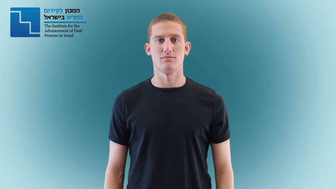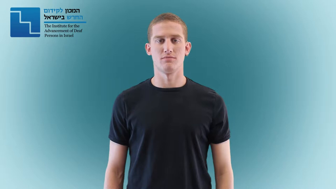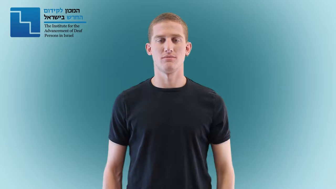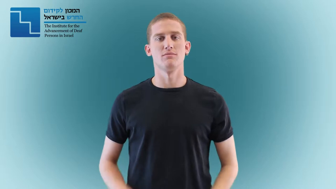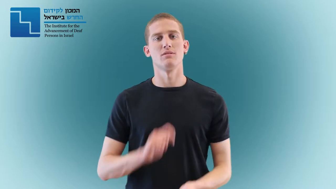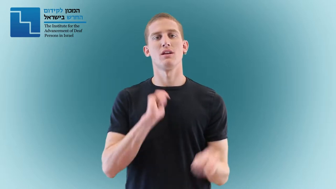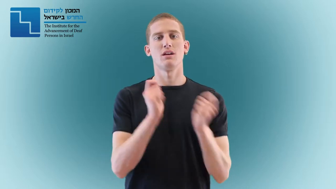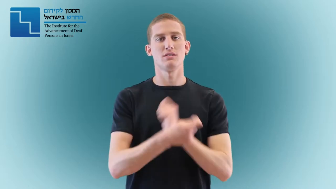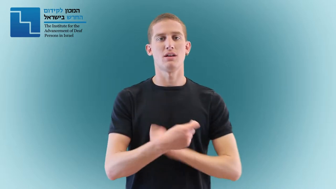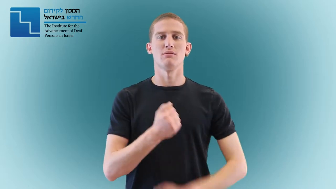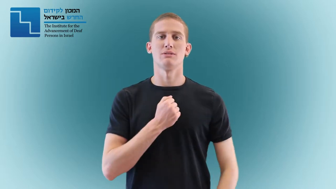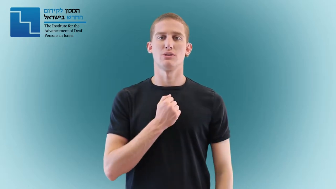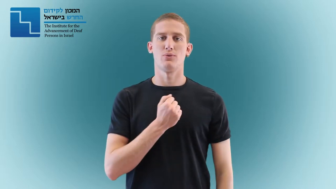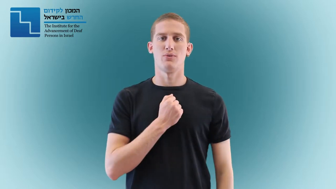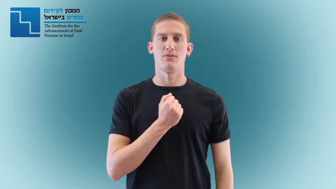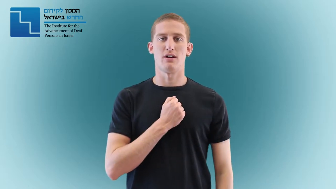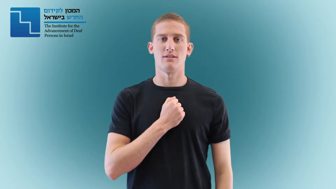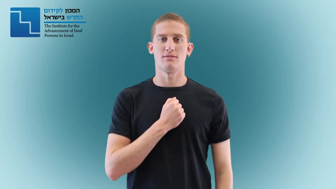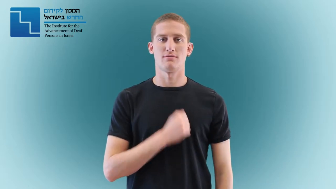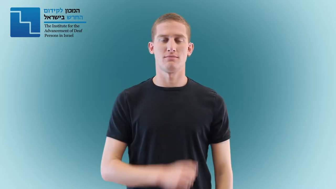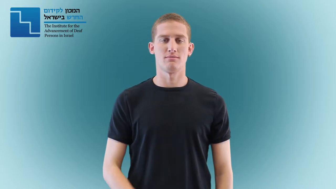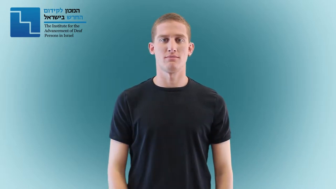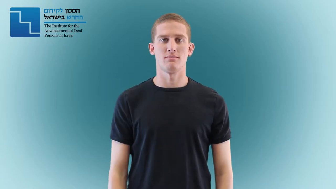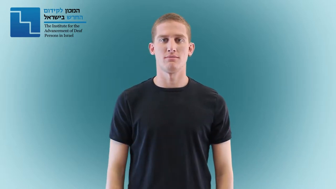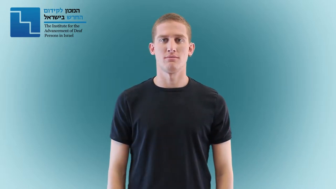חזר בתשובה